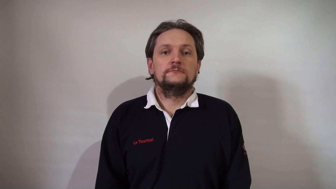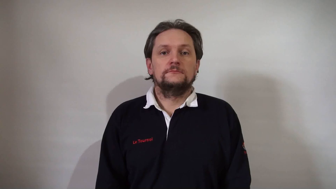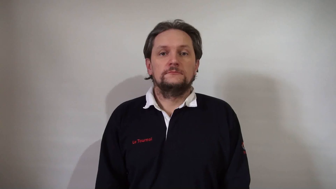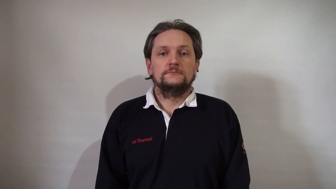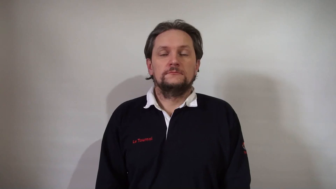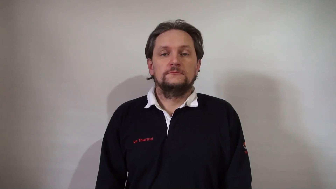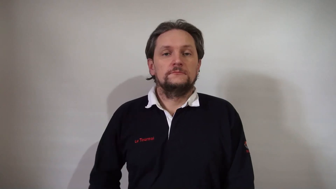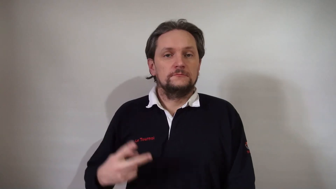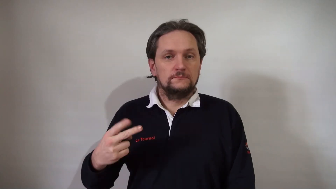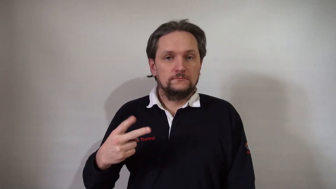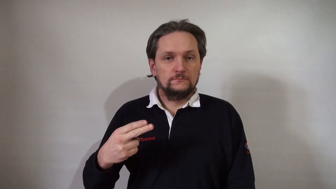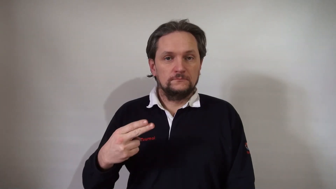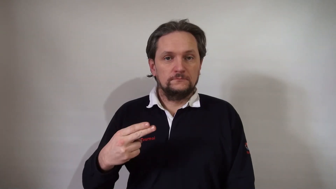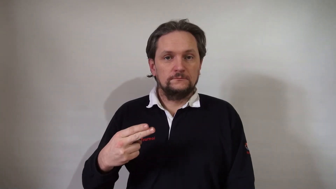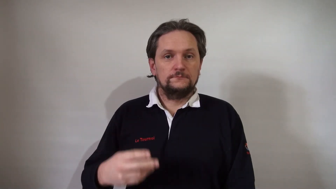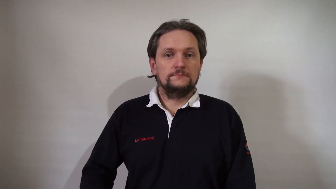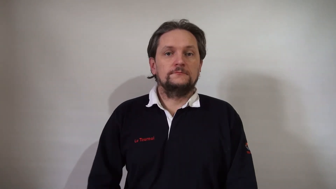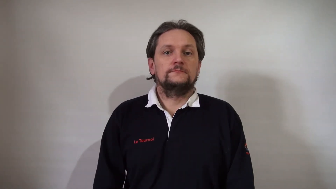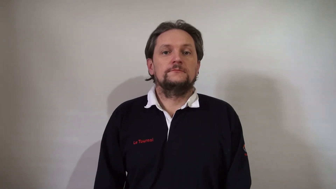Ciseaux